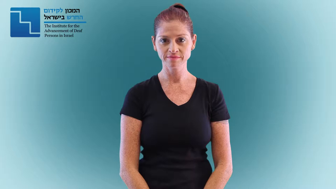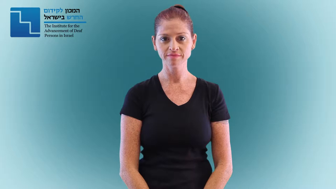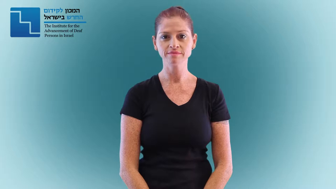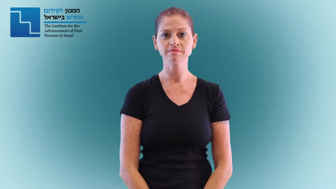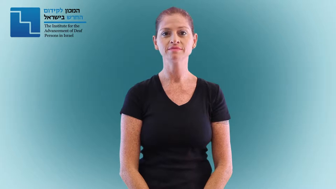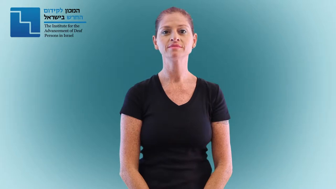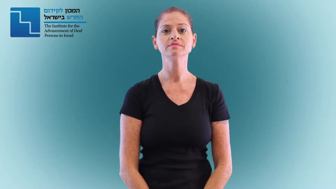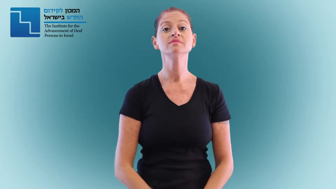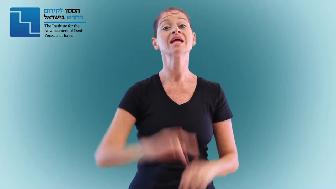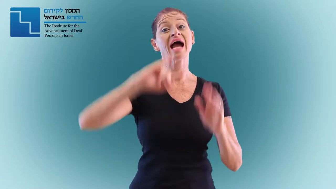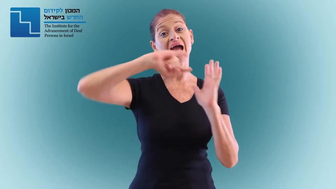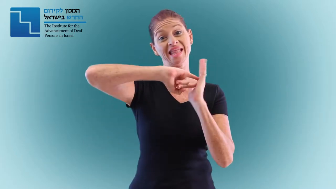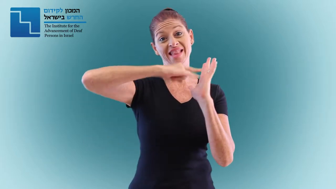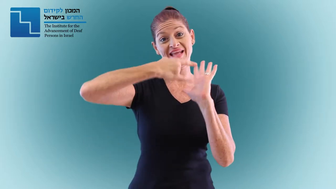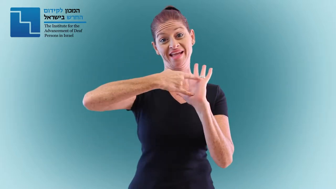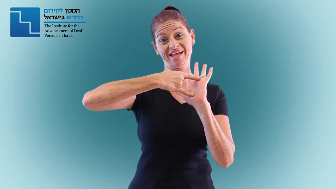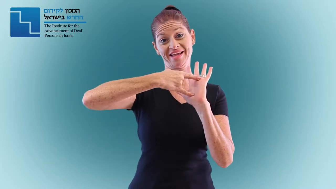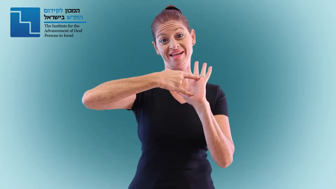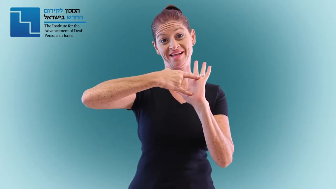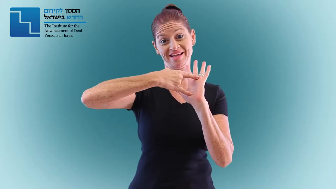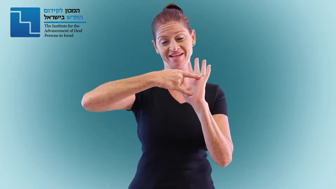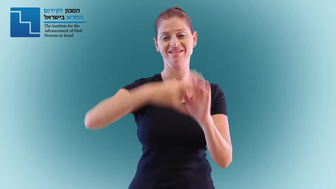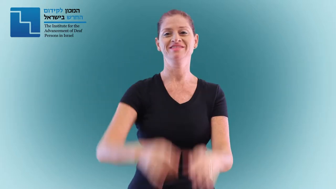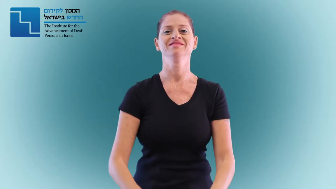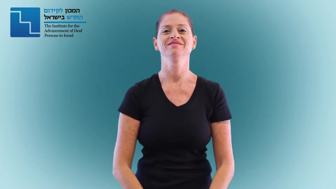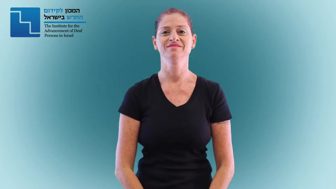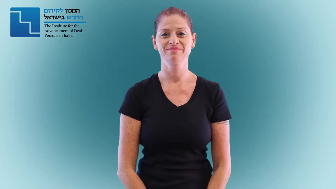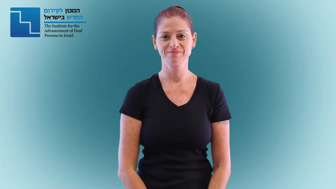חדר